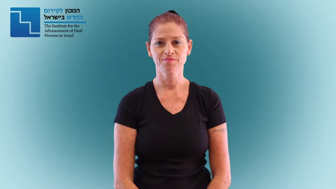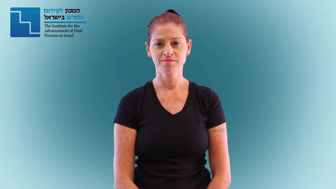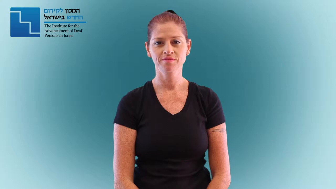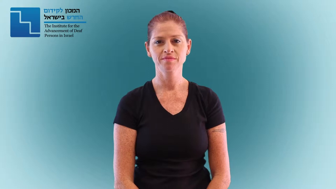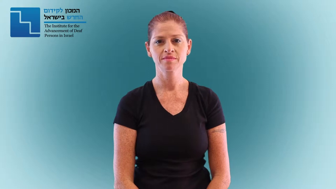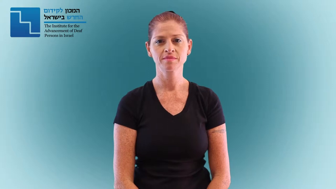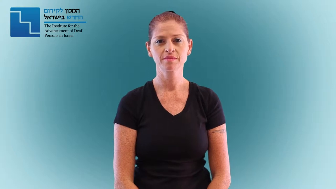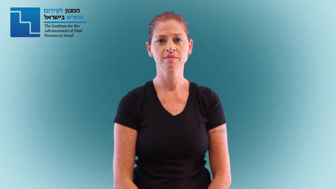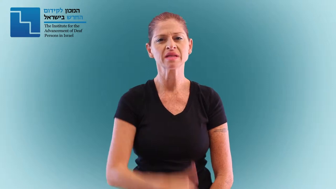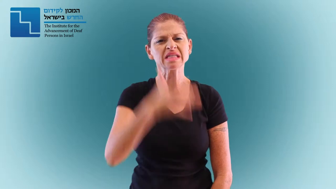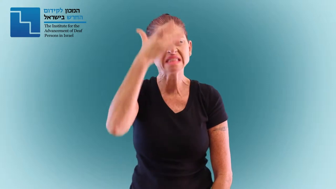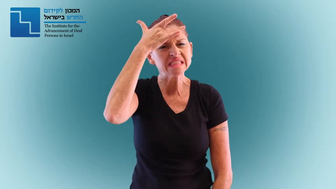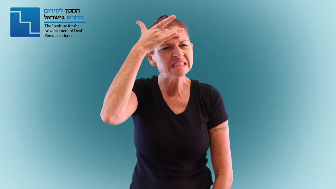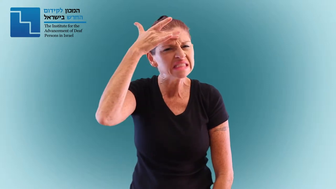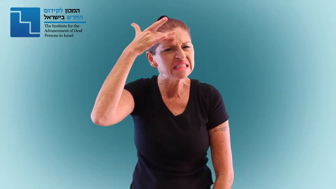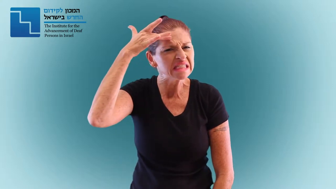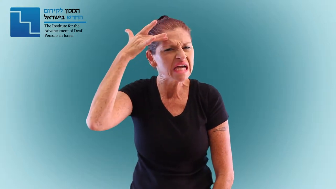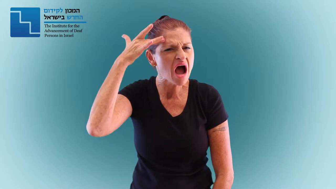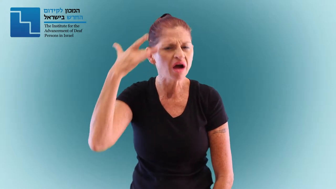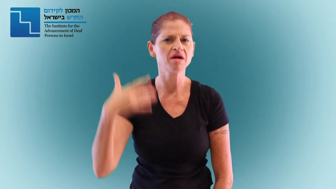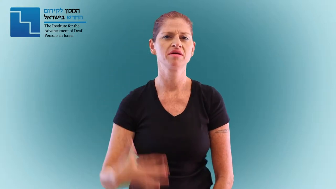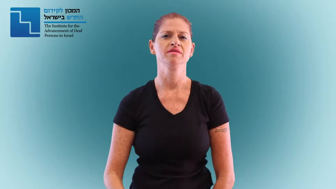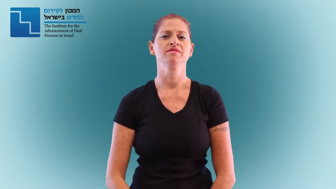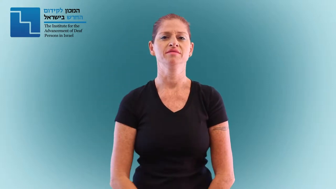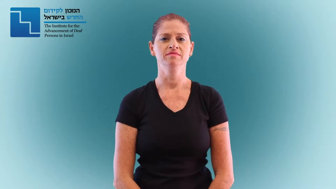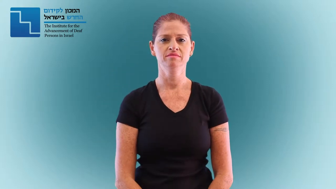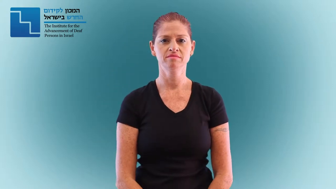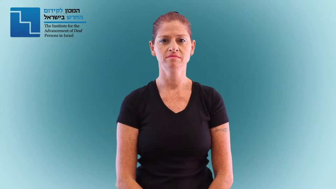להזיע